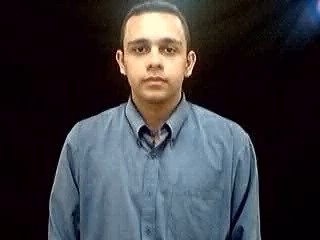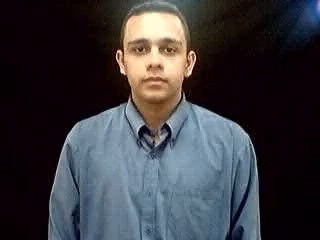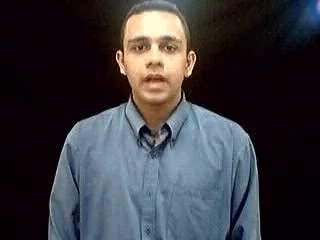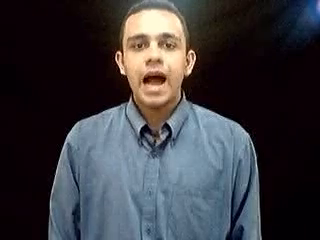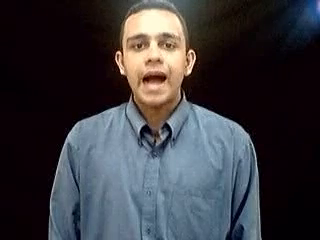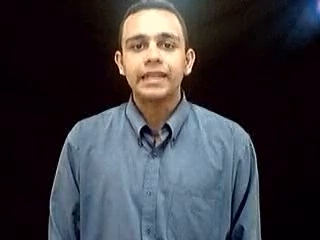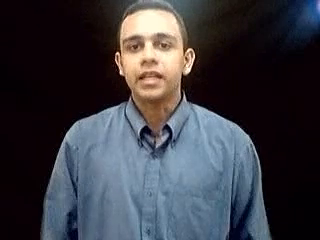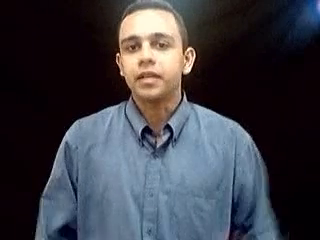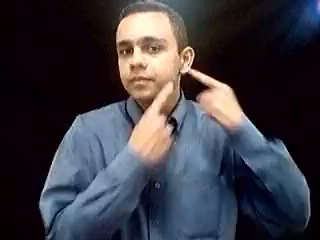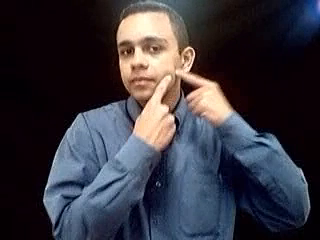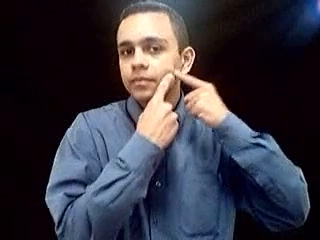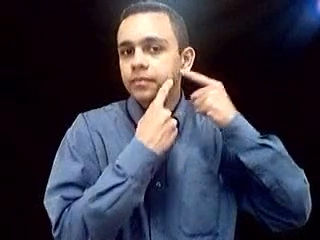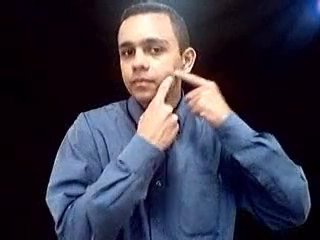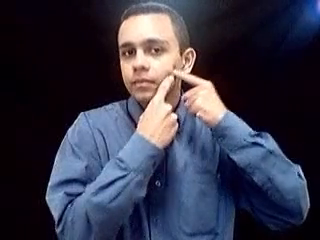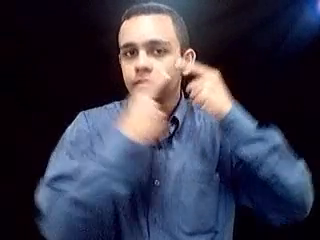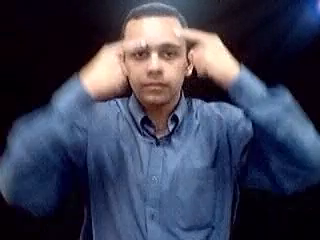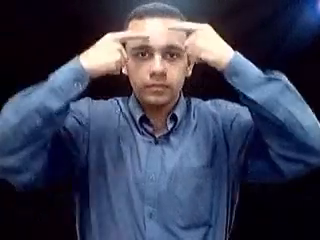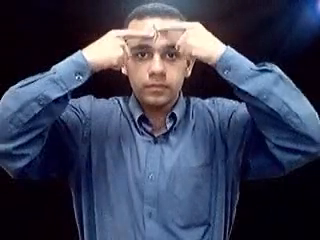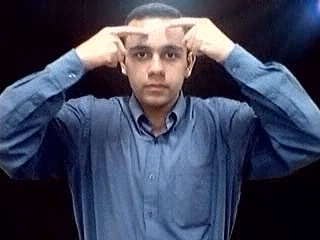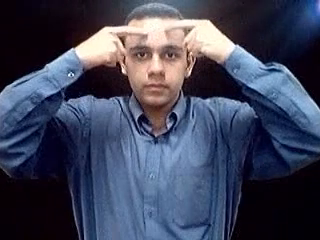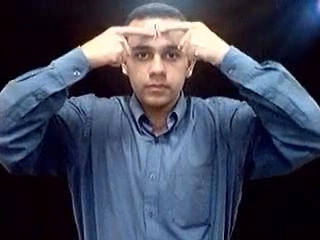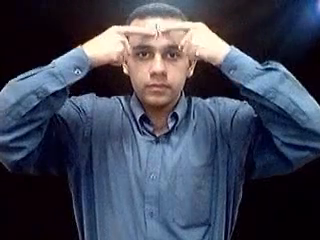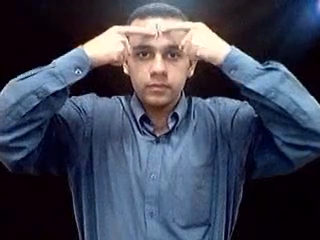acne